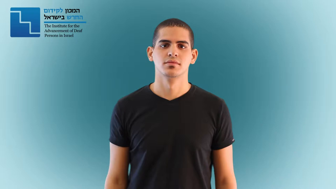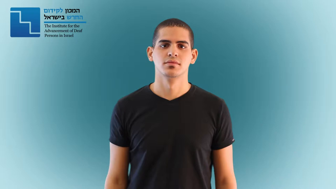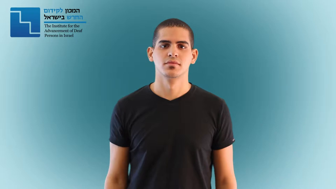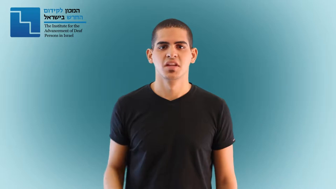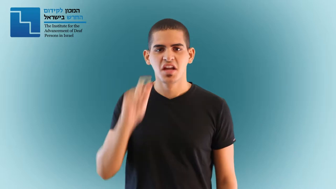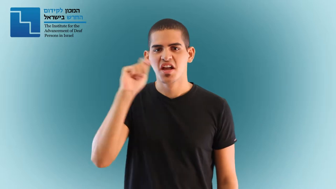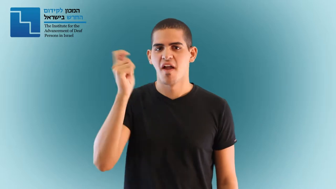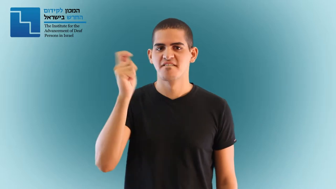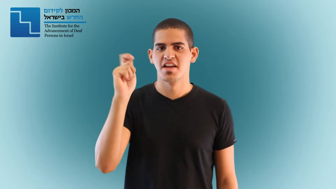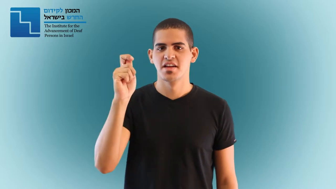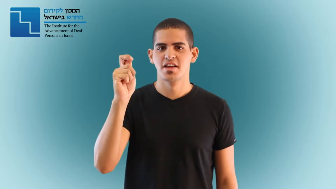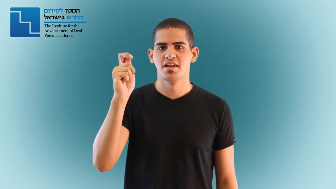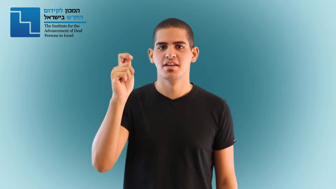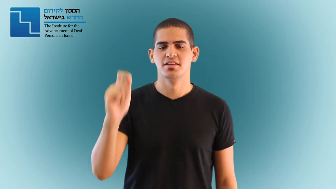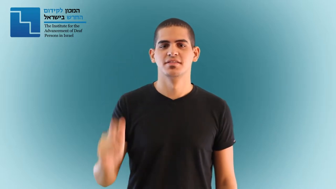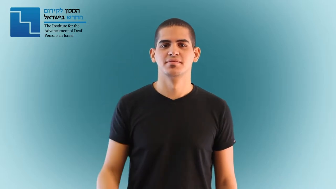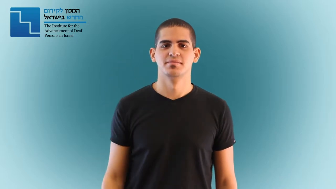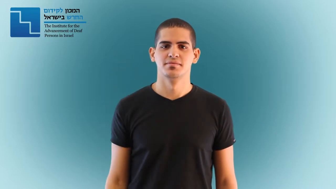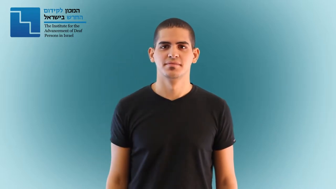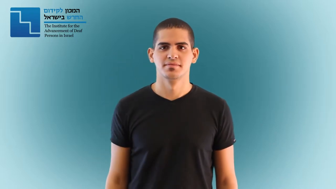גבר